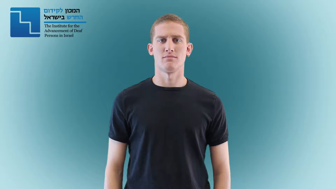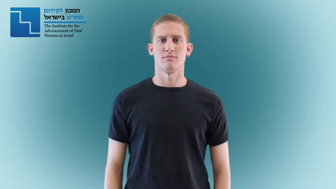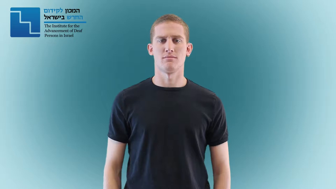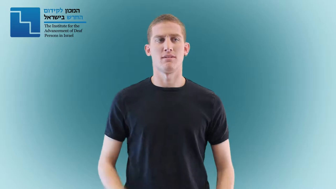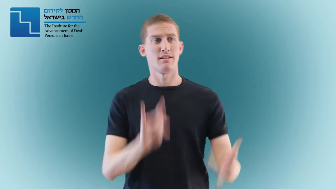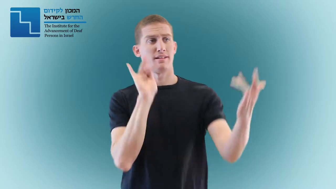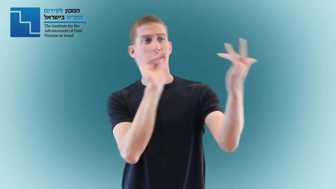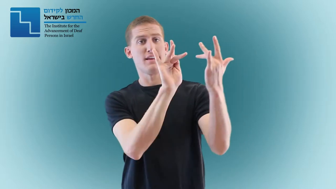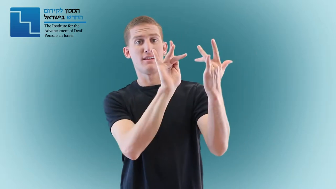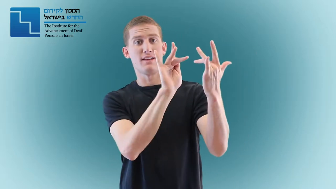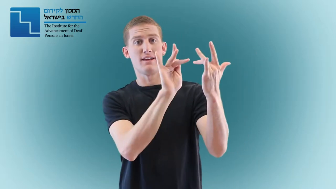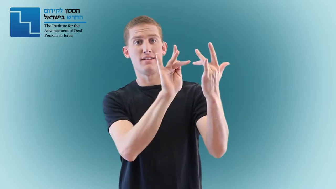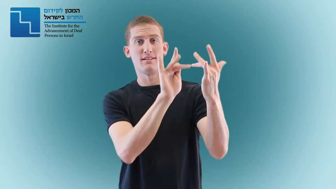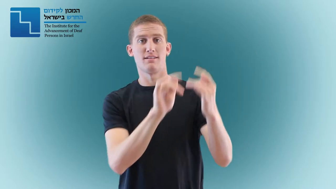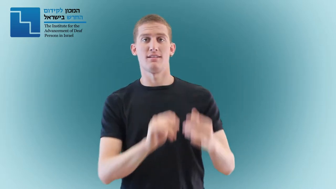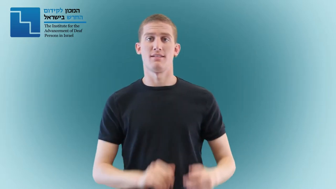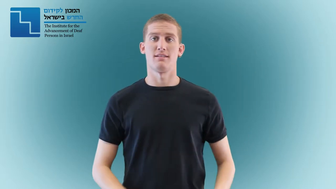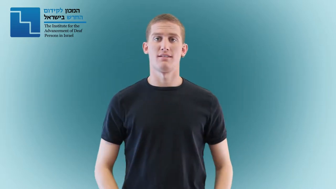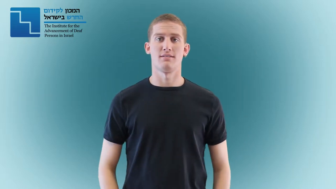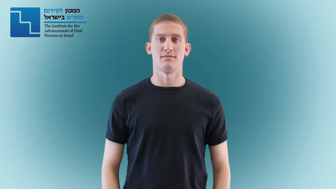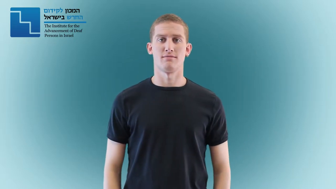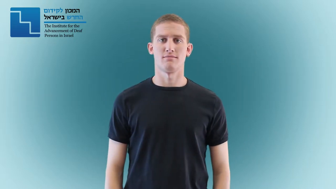נגד